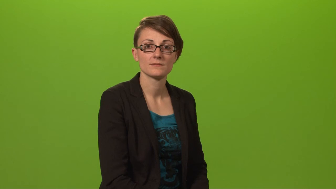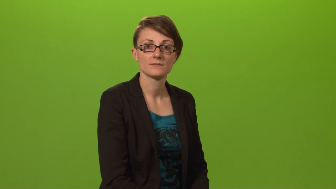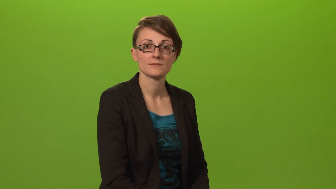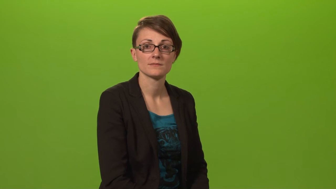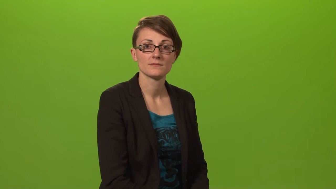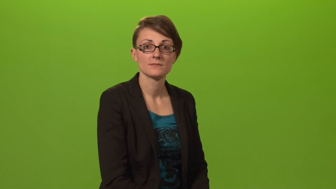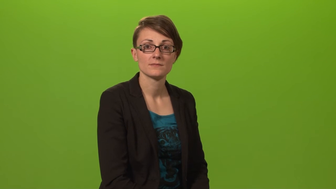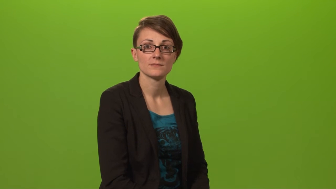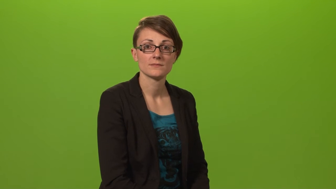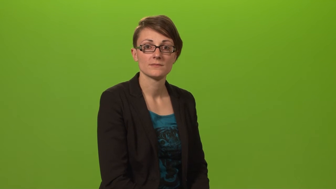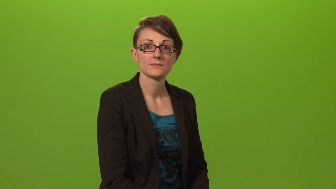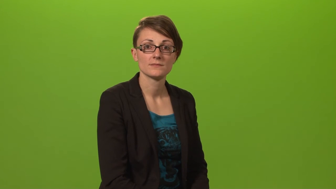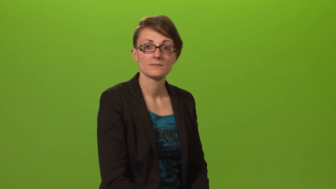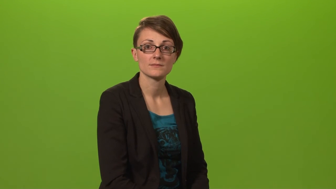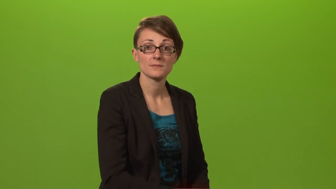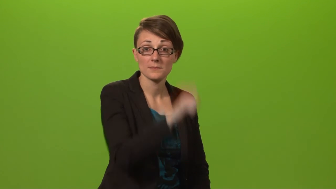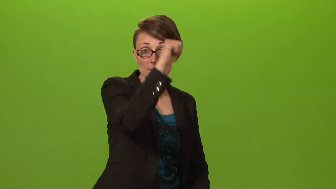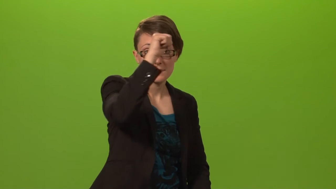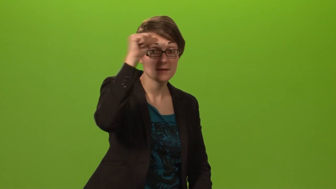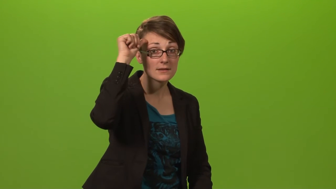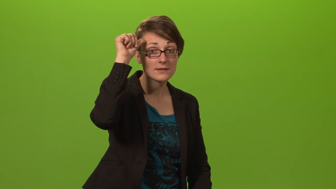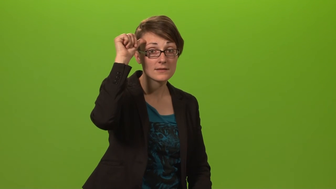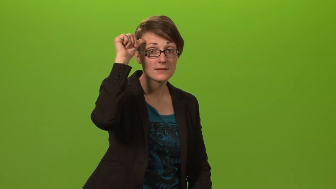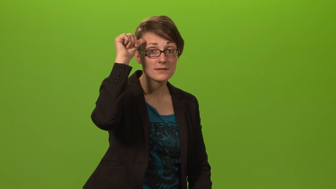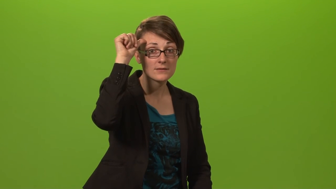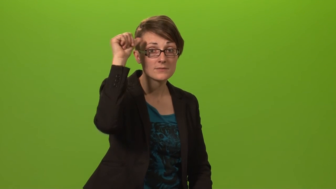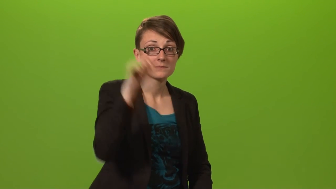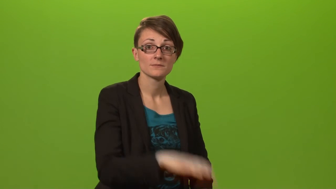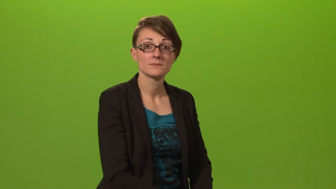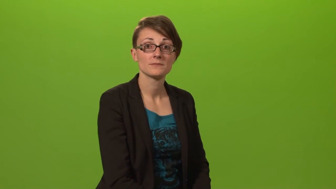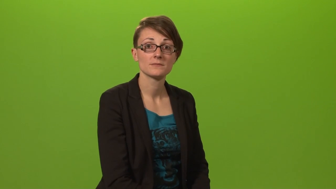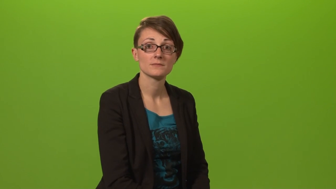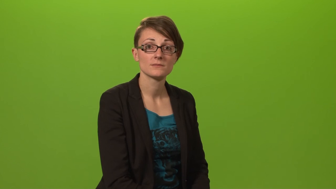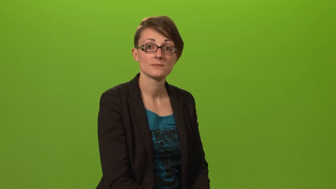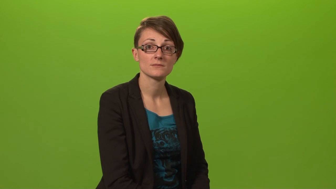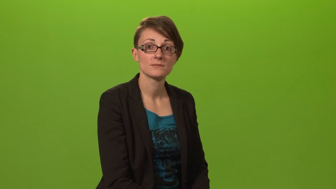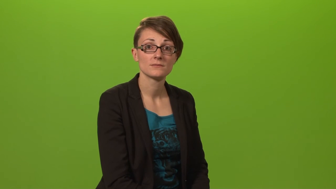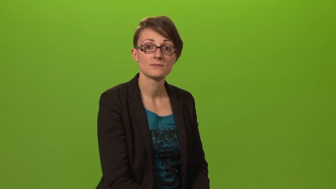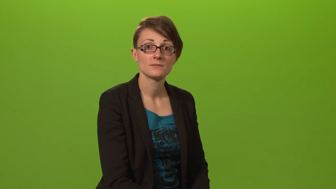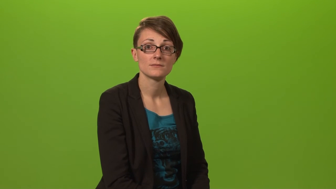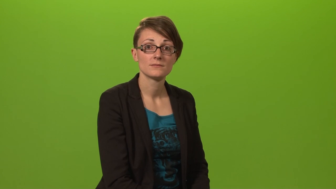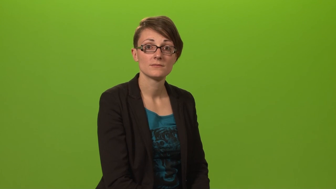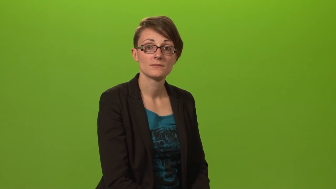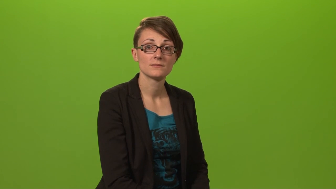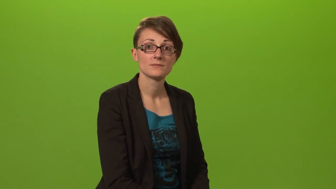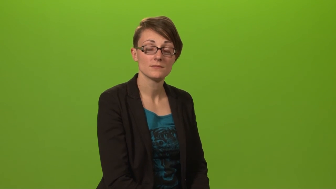Bergen